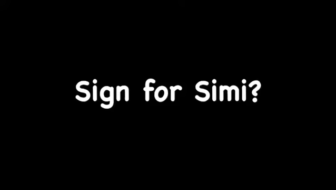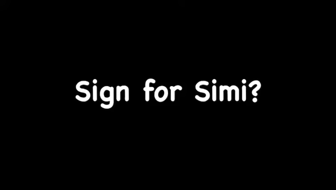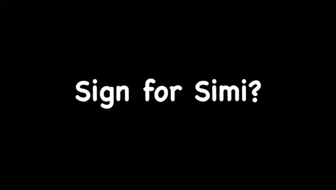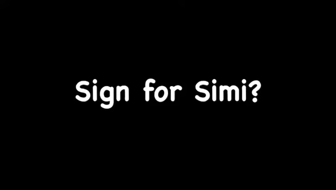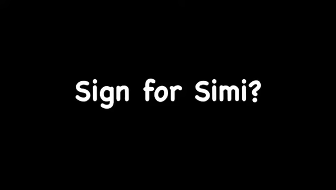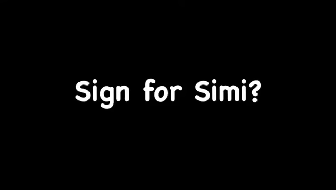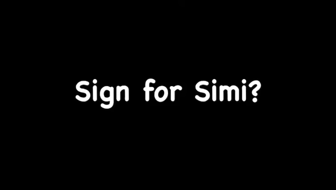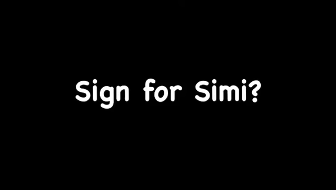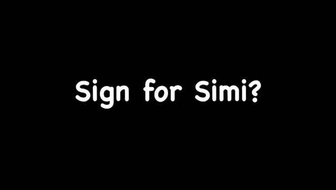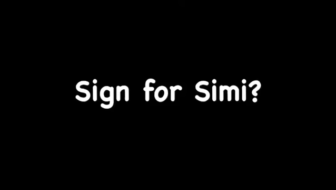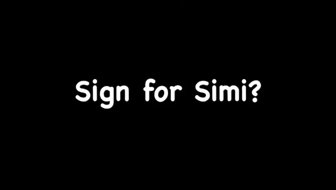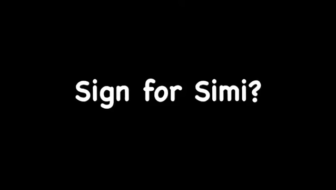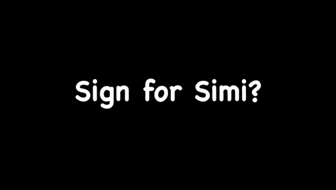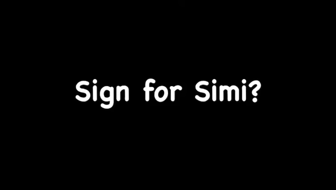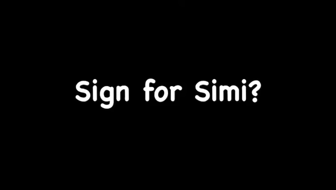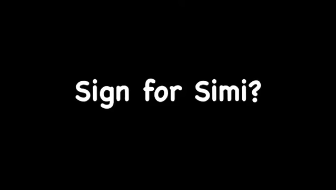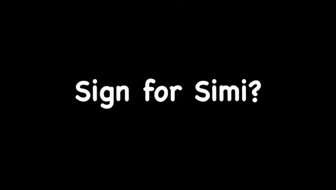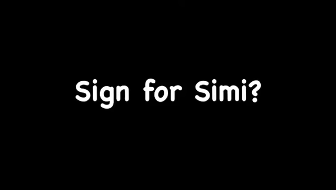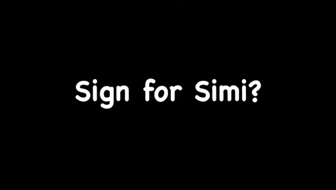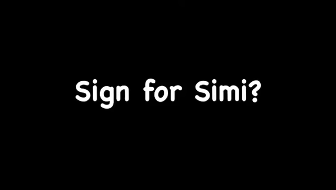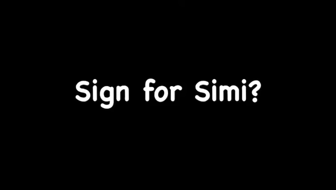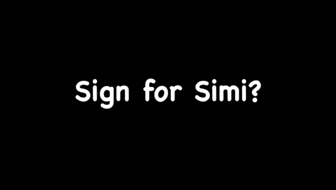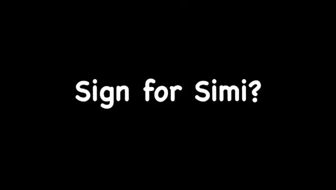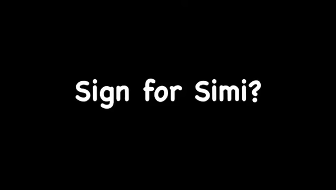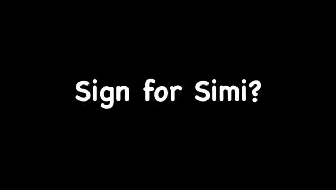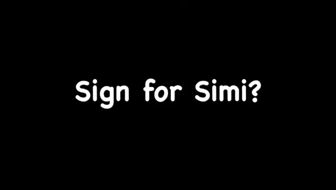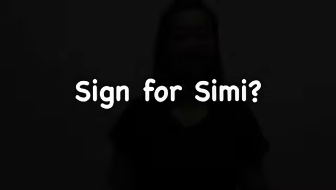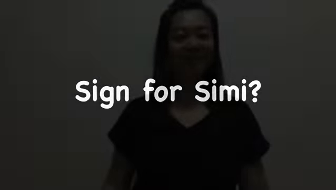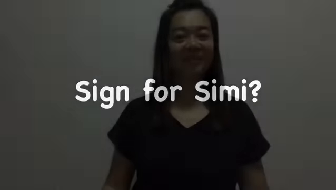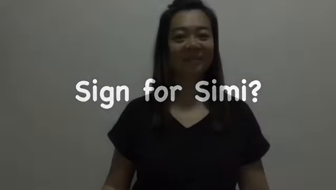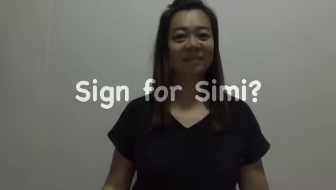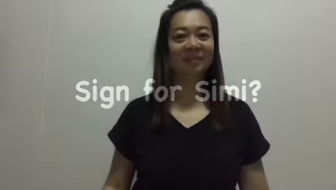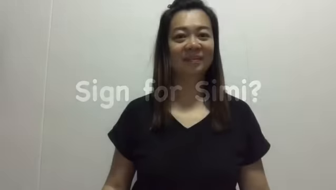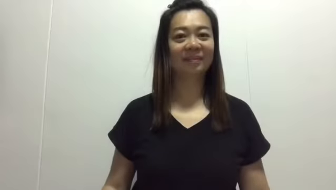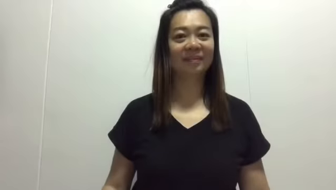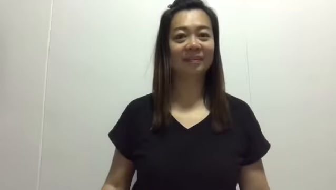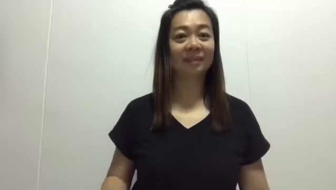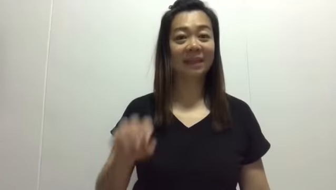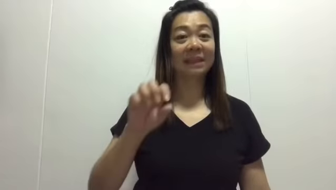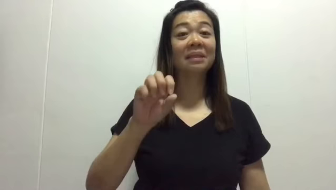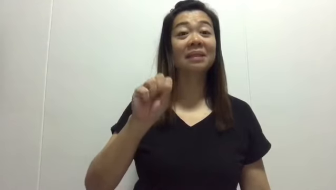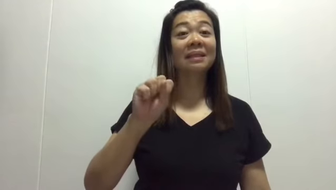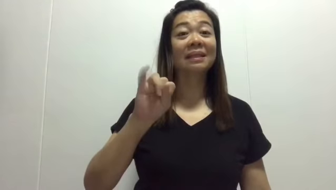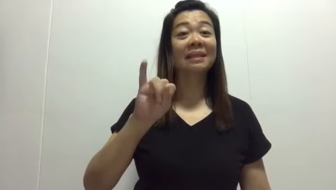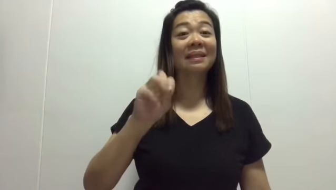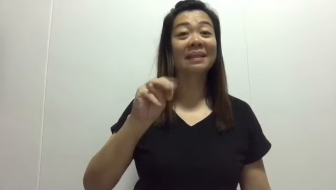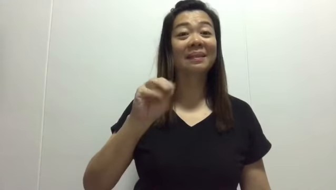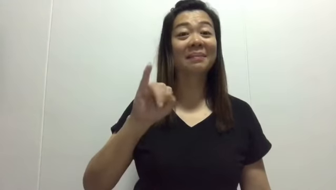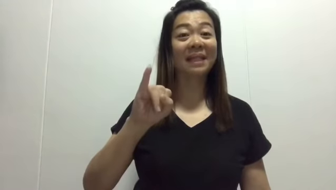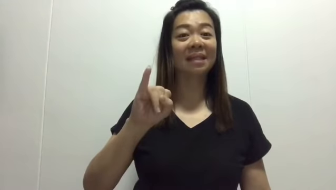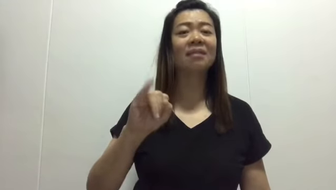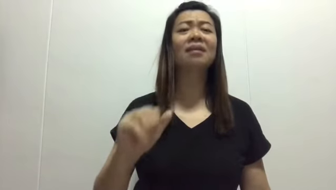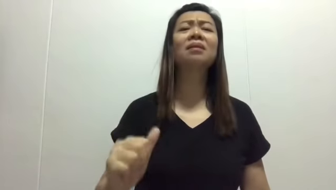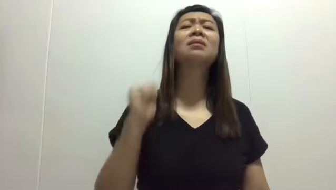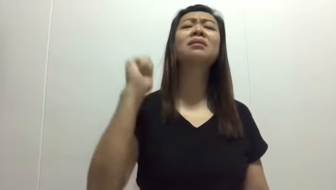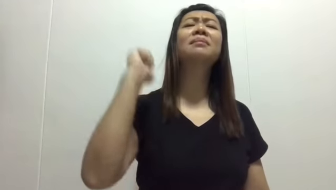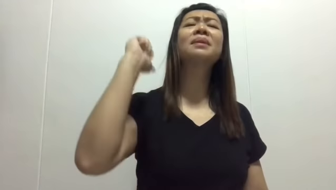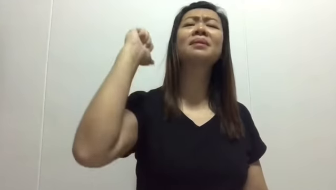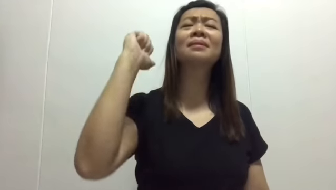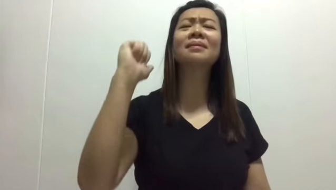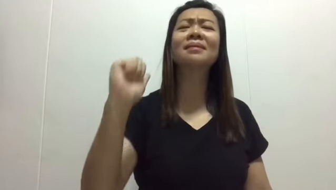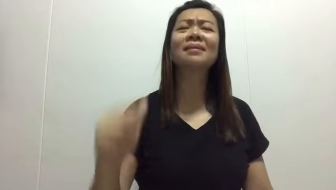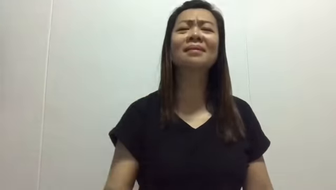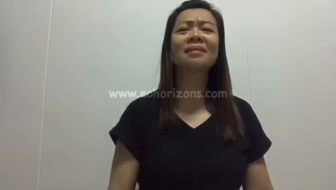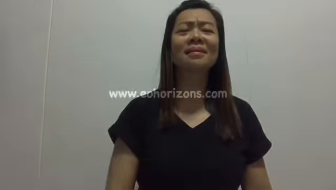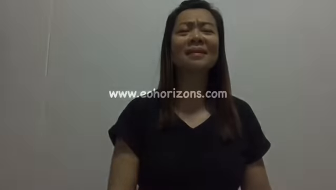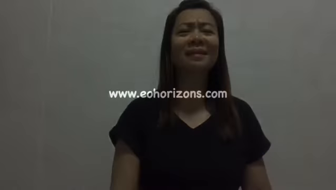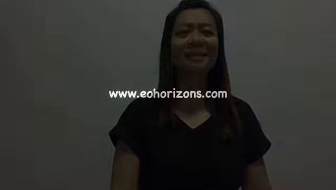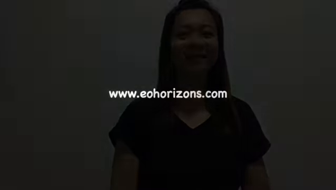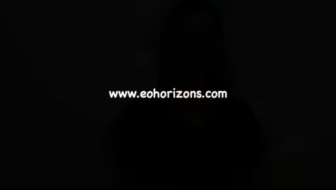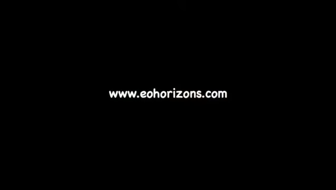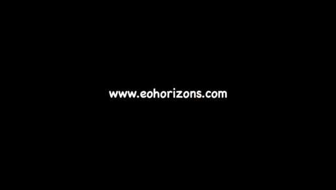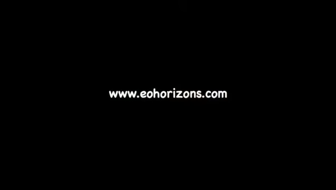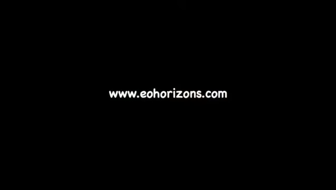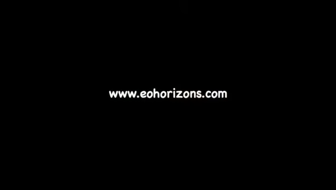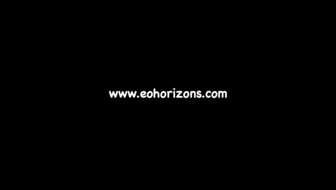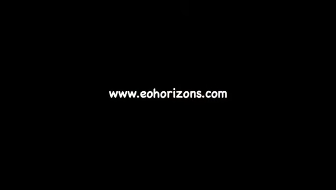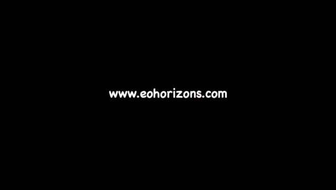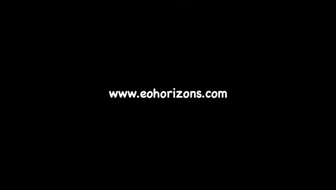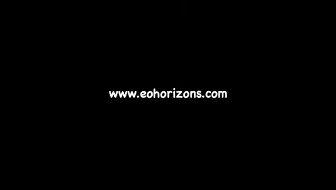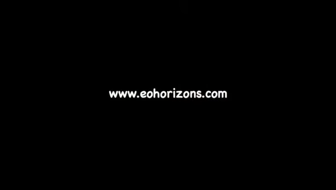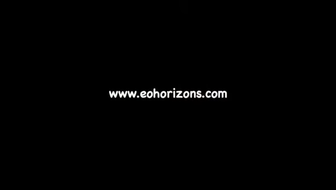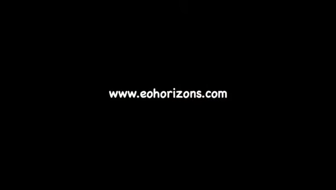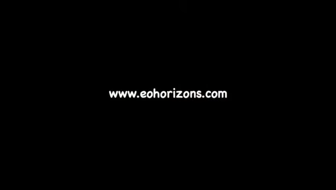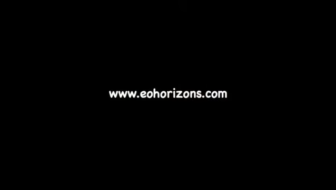Simi